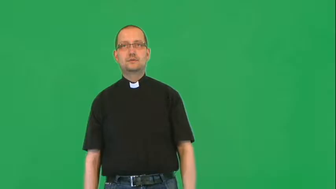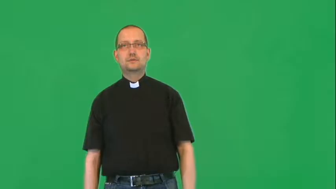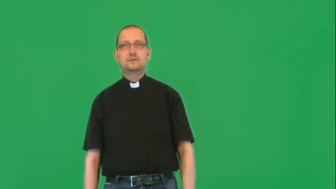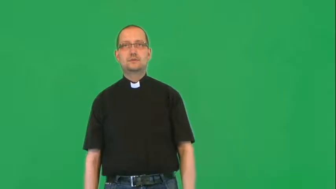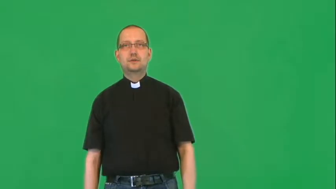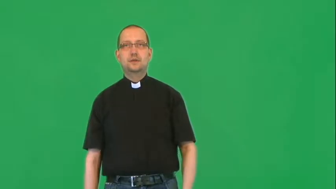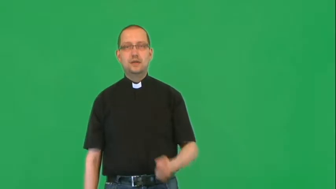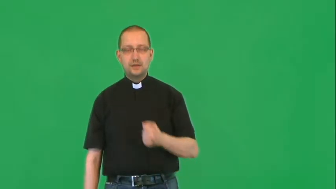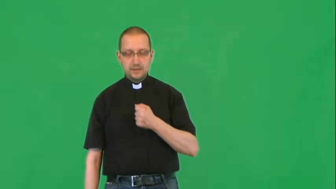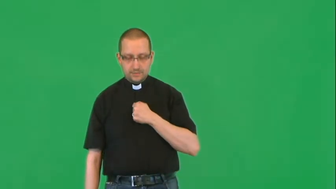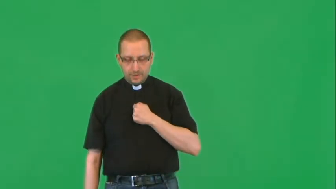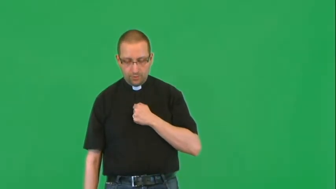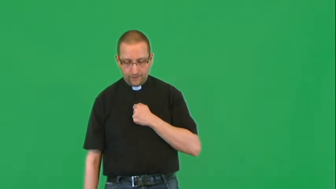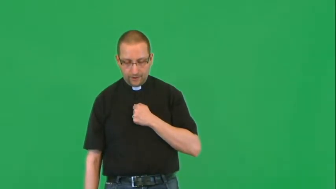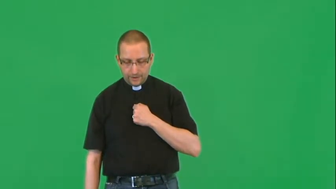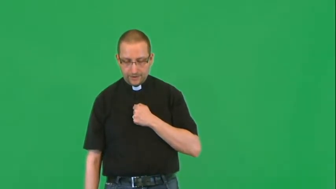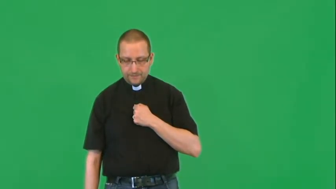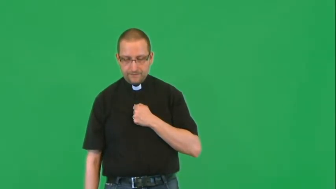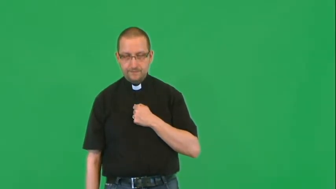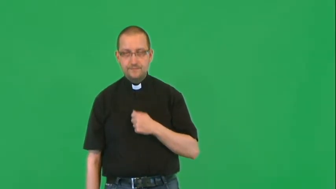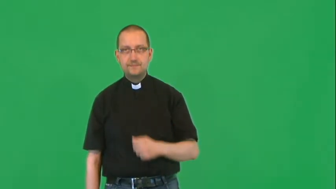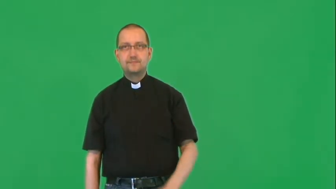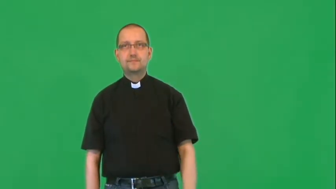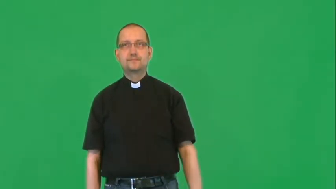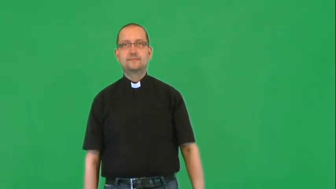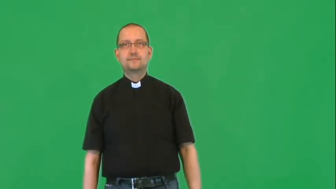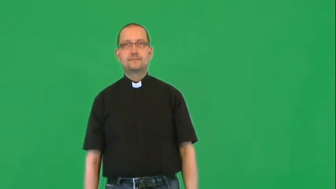zmiłowanie